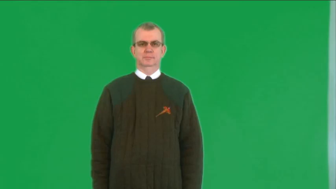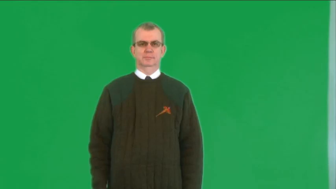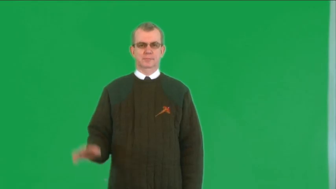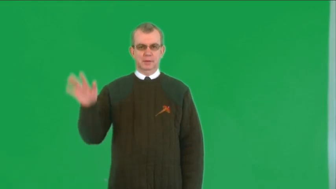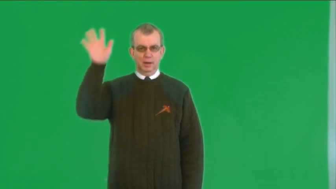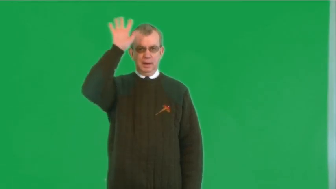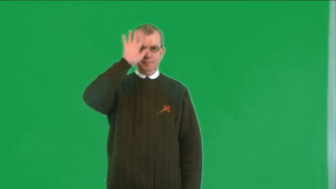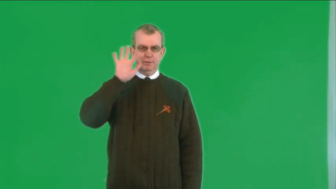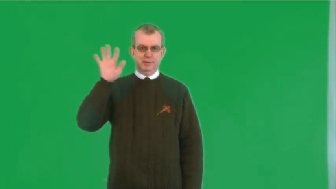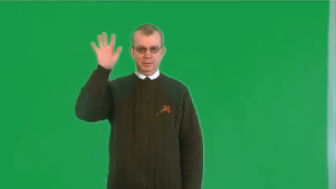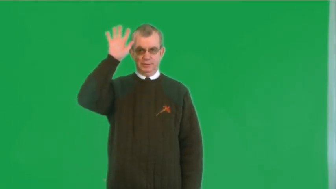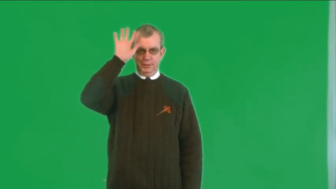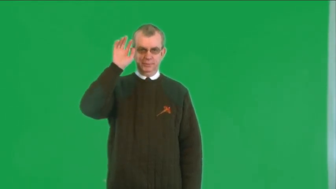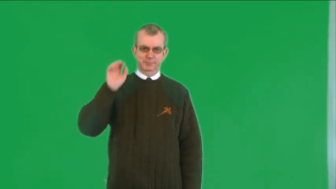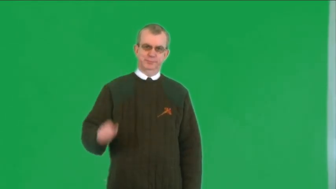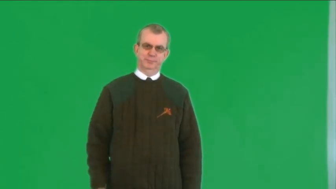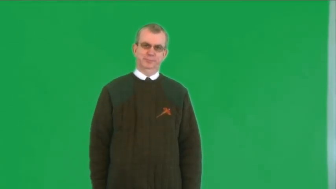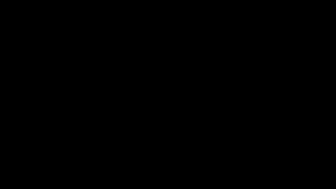abstrakcja